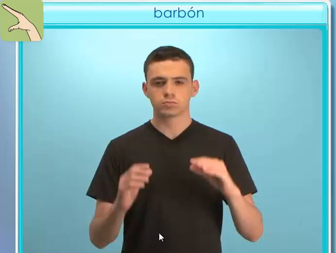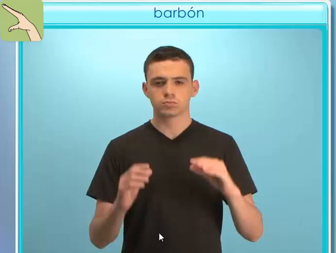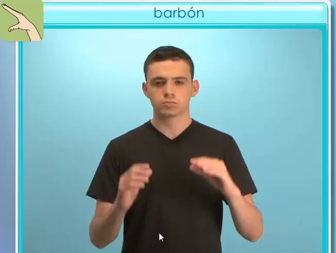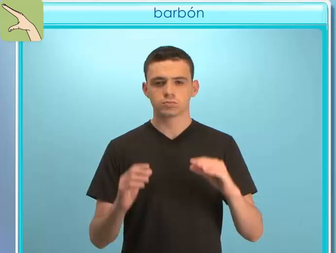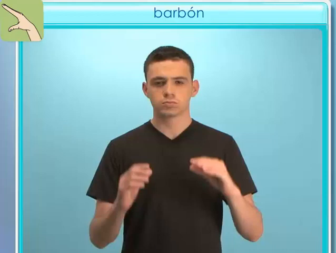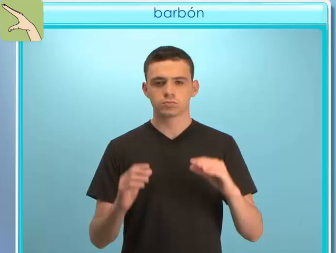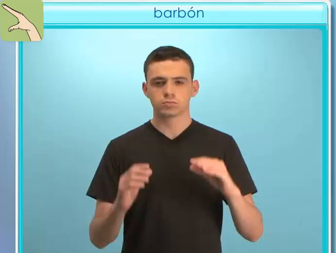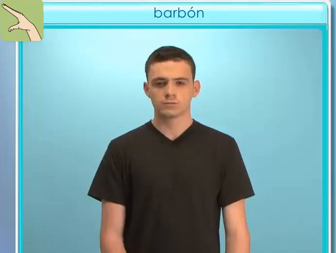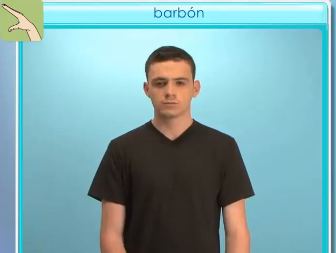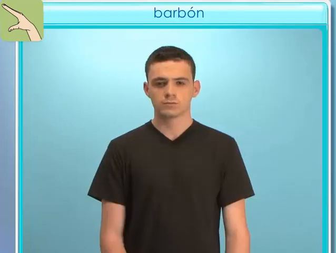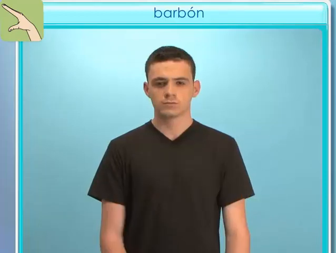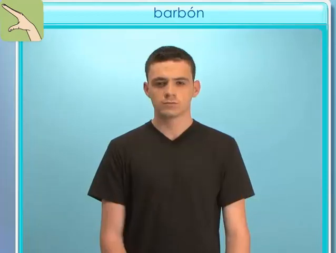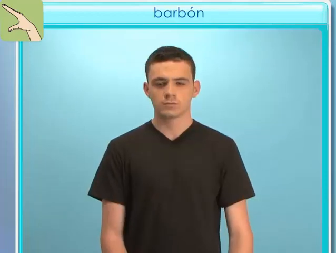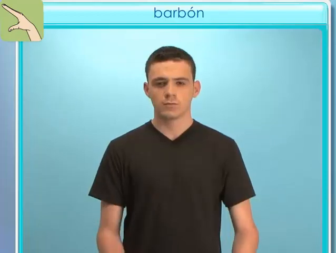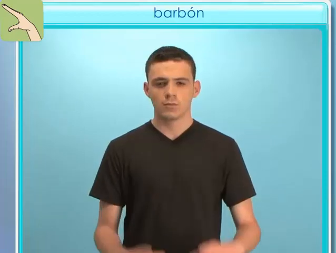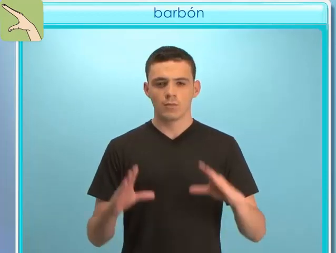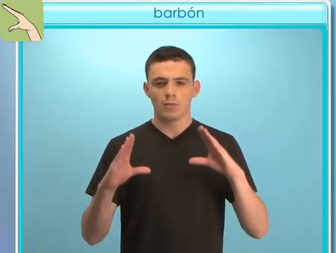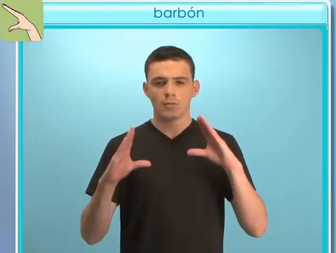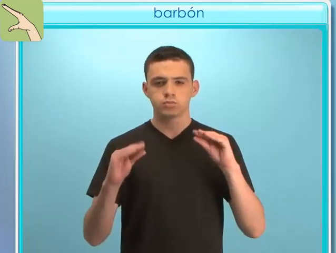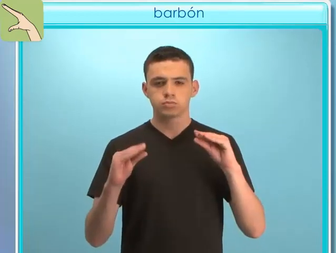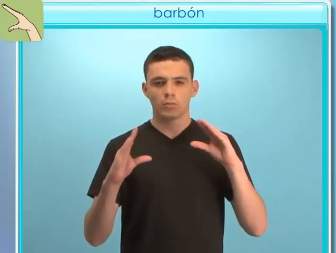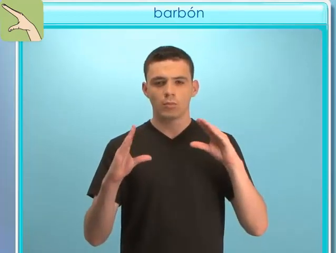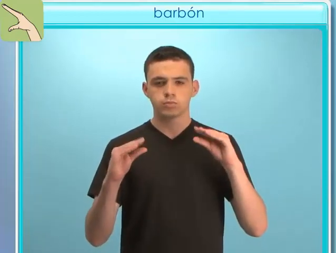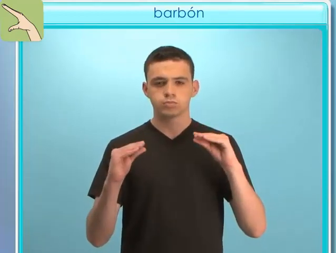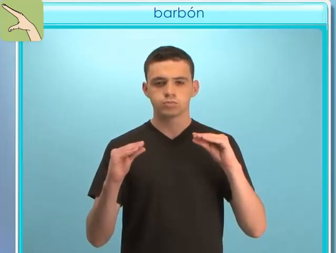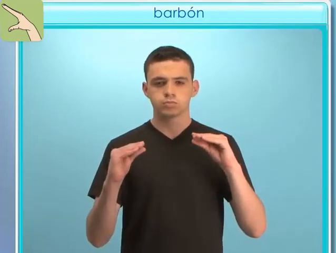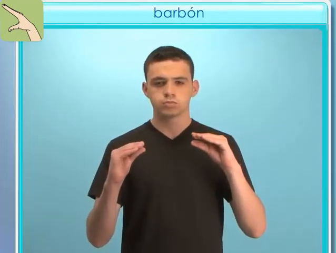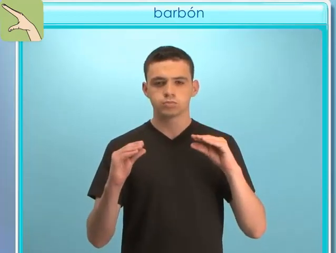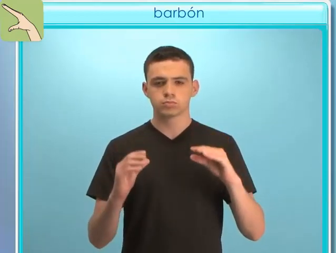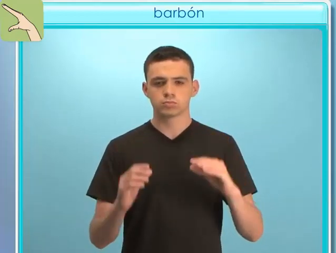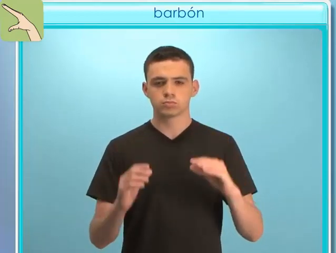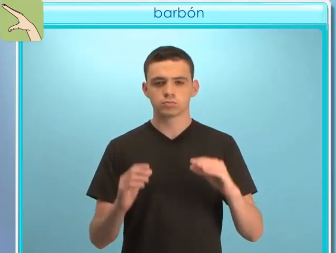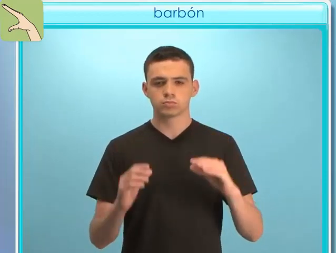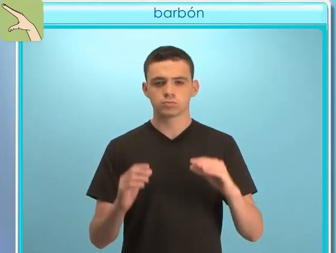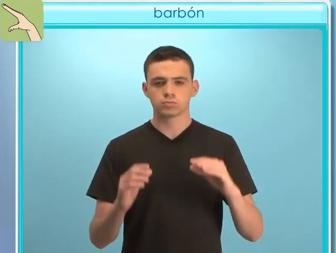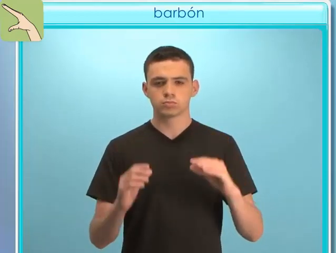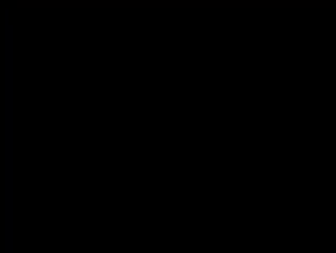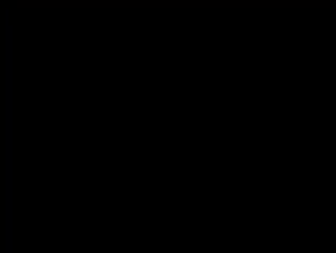Barbón